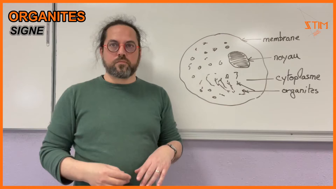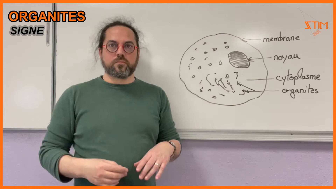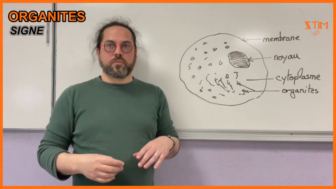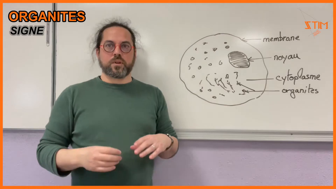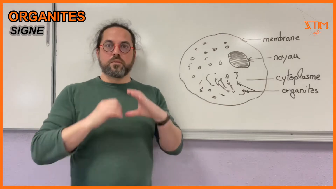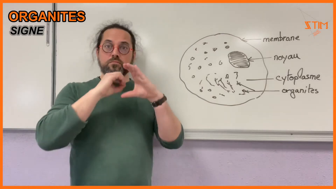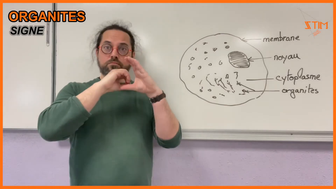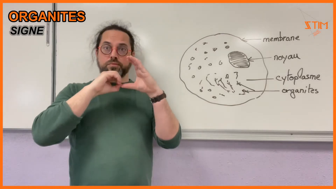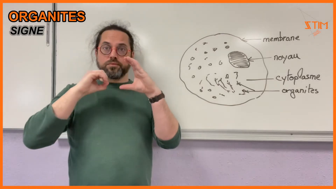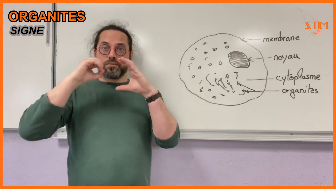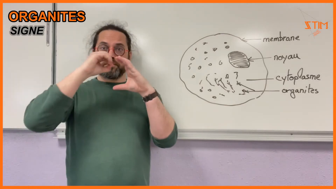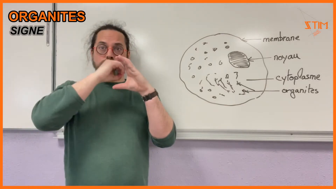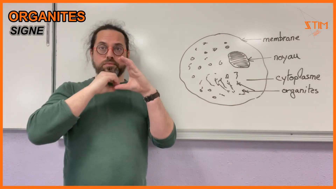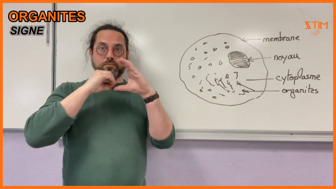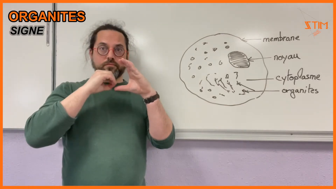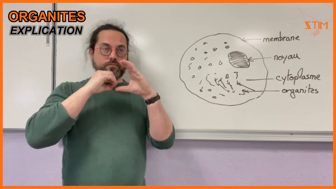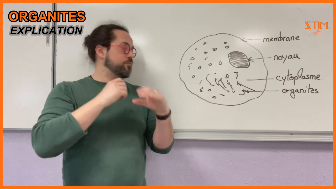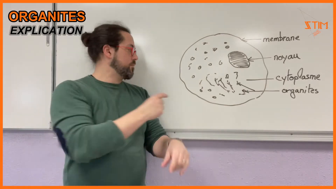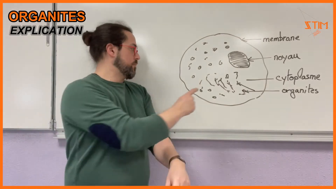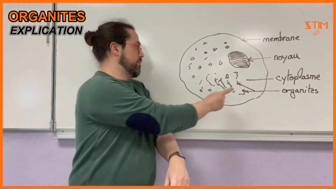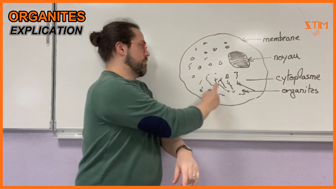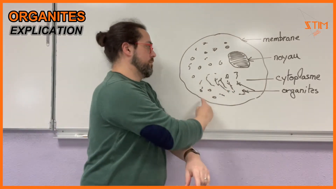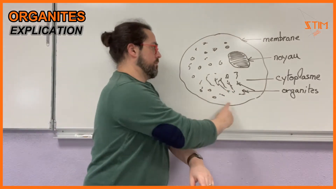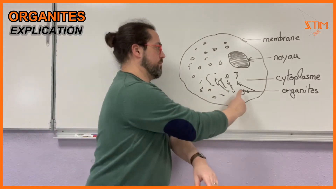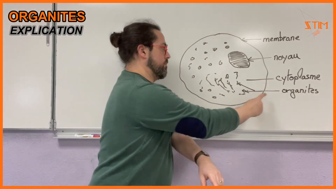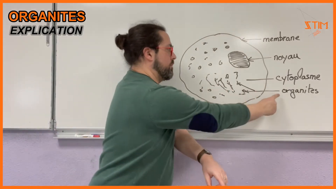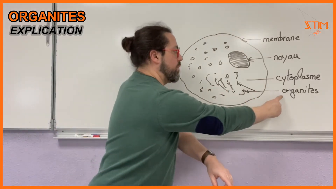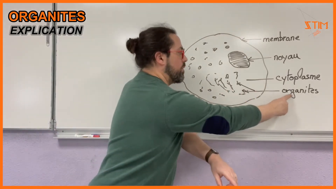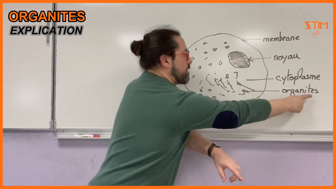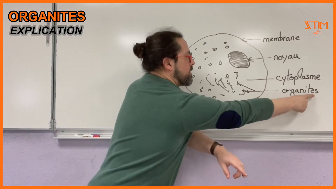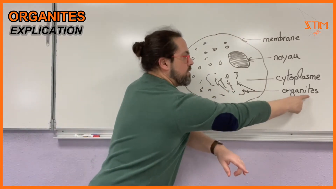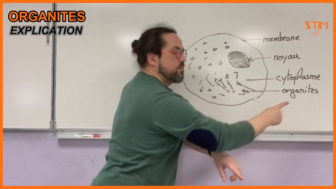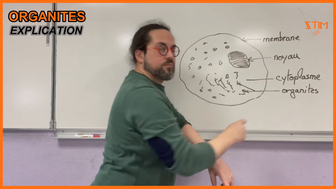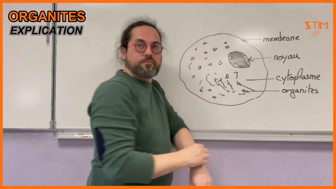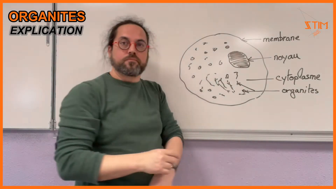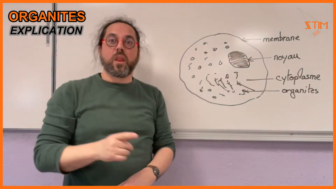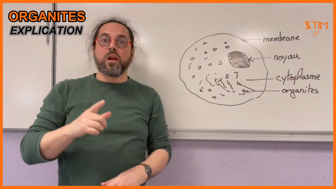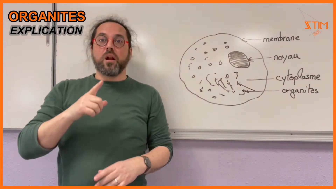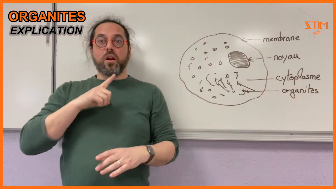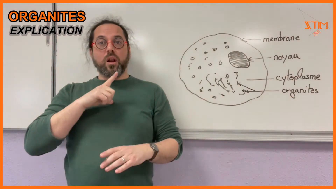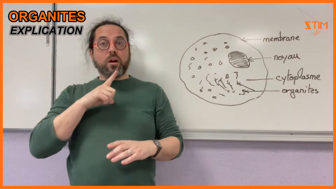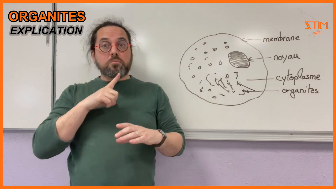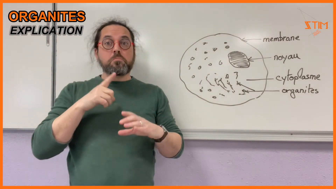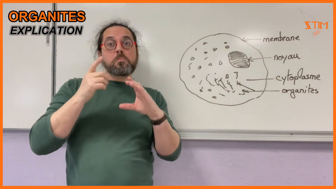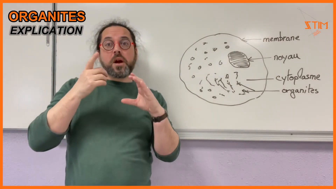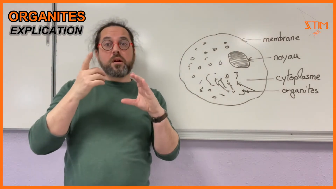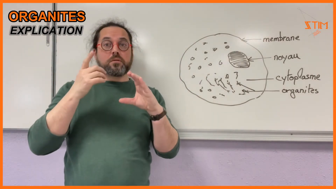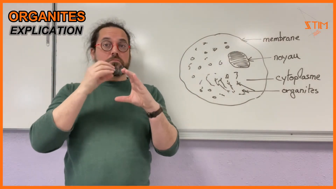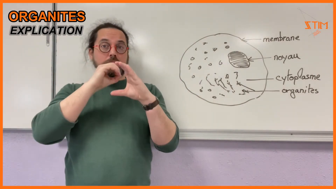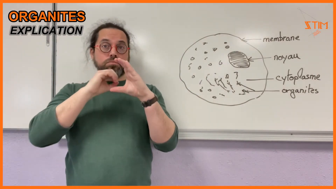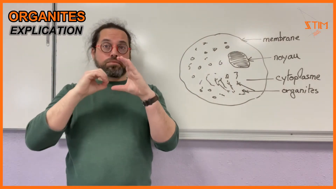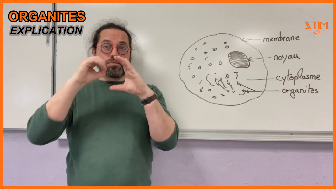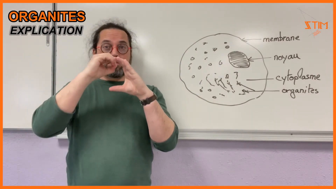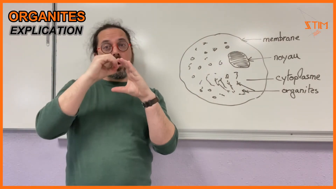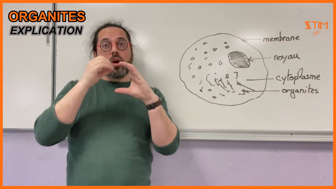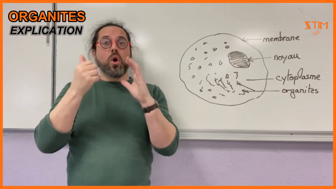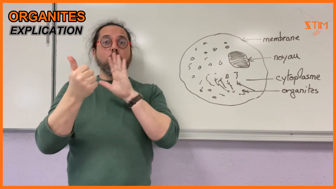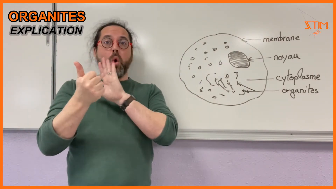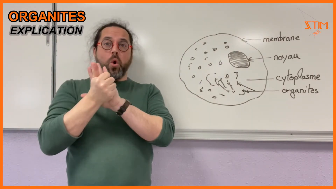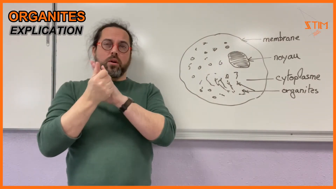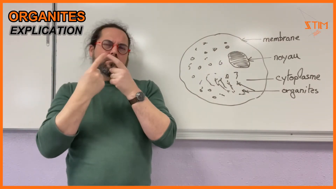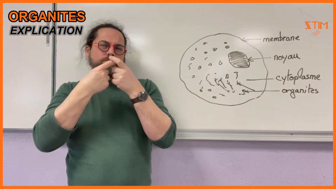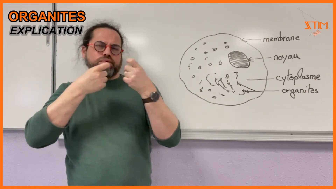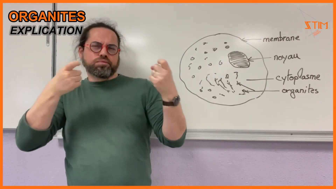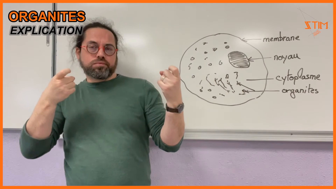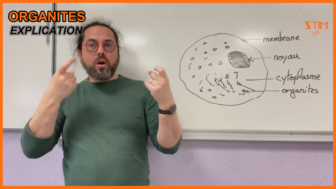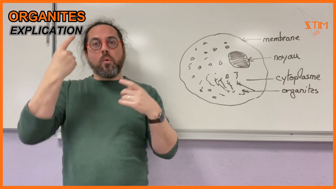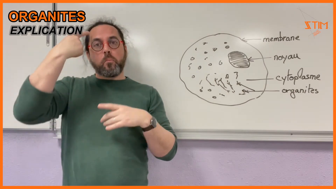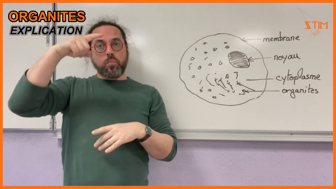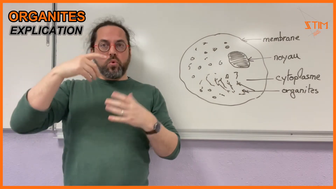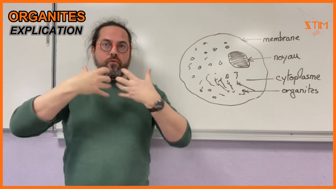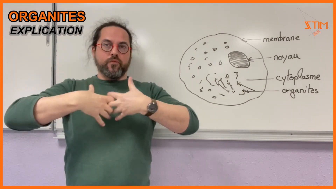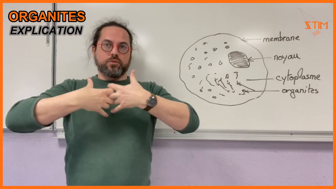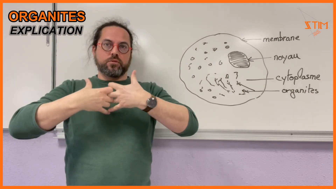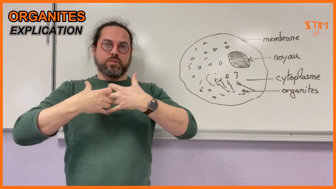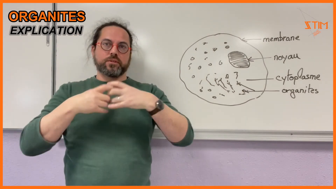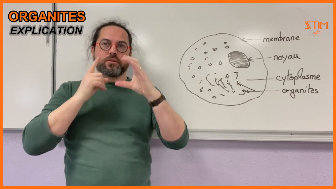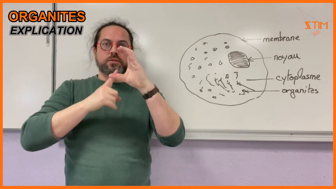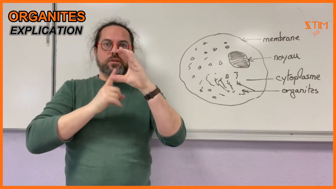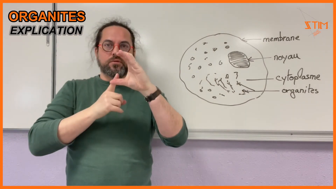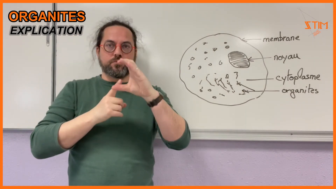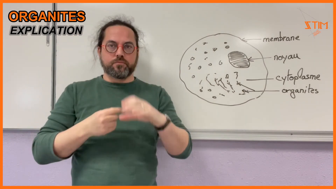Organites